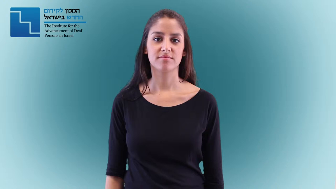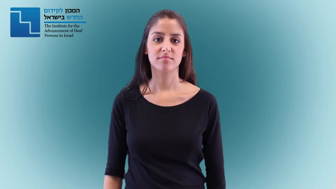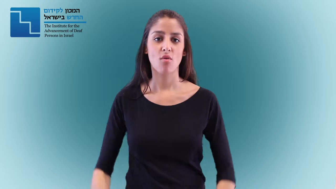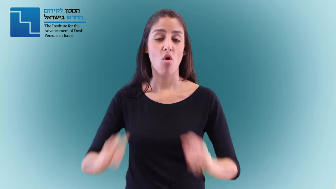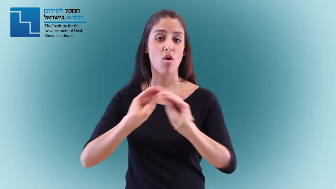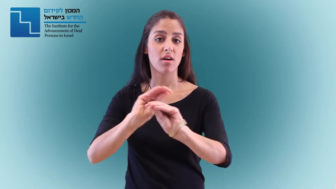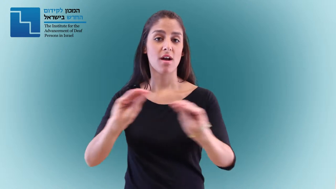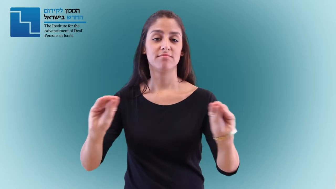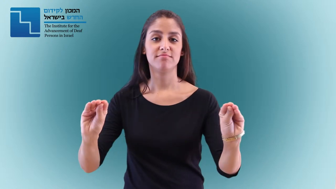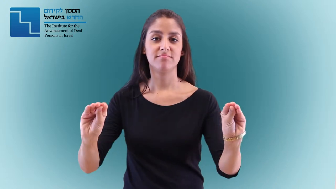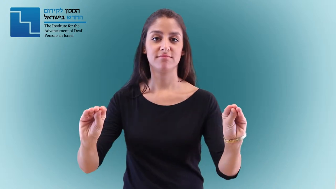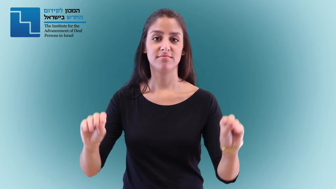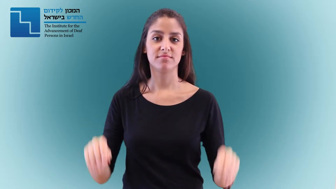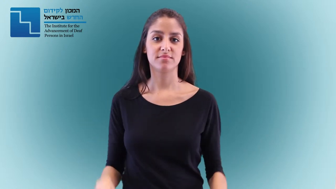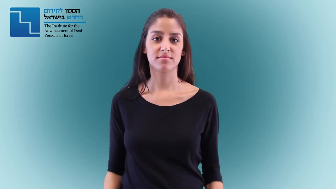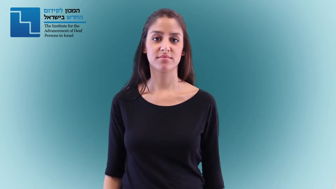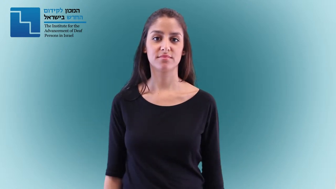הוראה